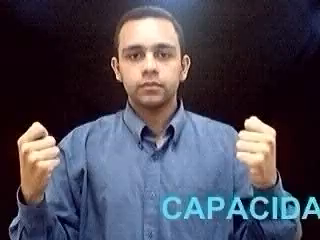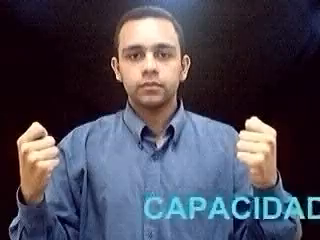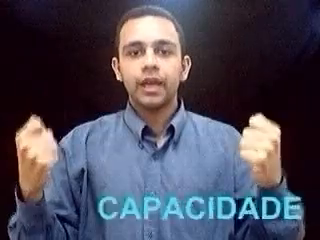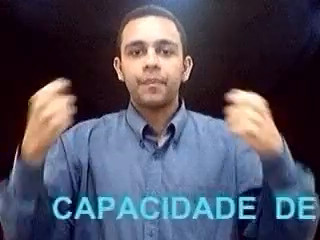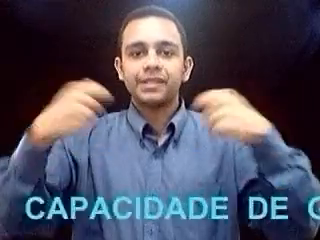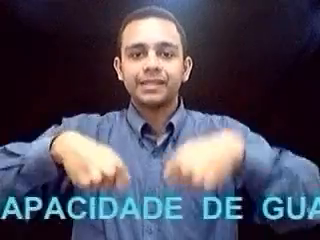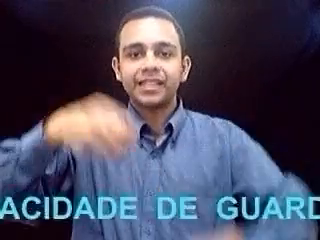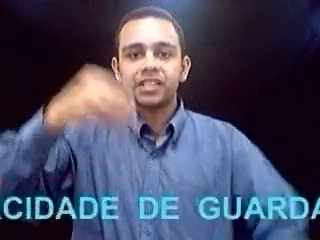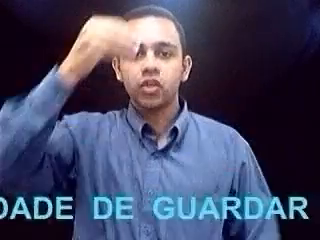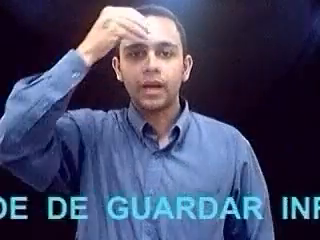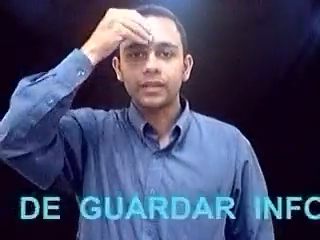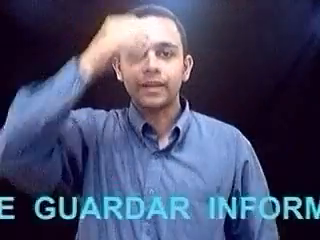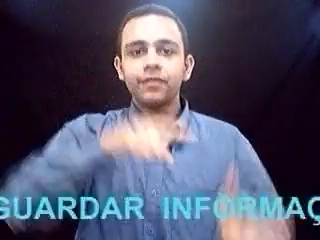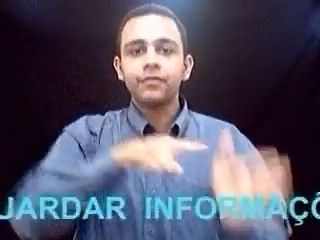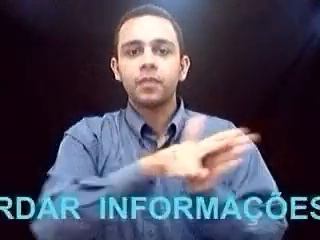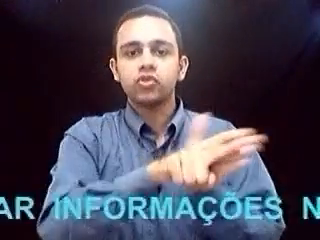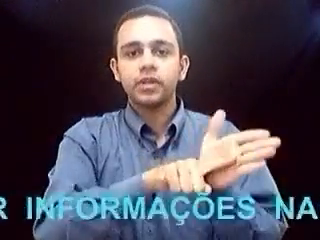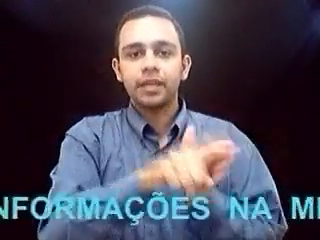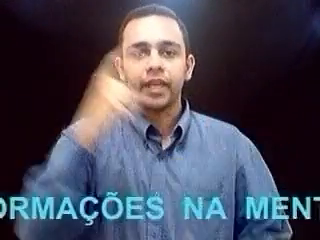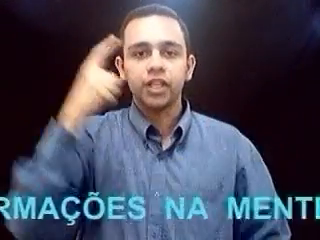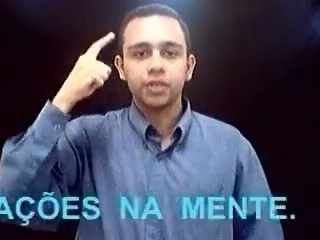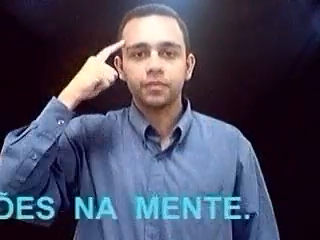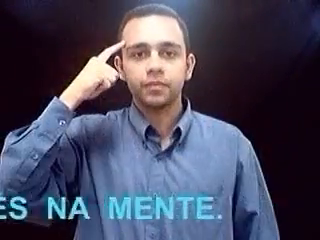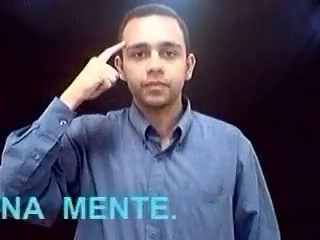mmemoria